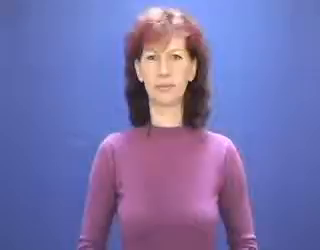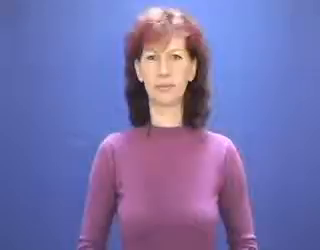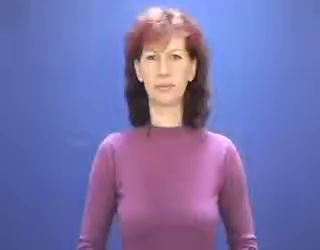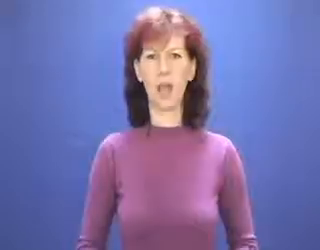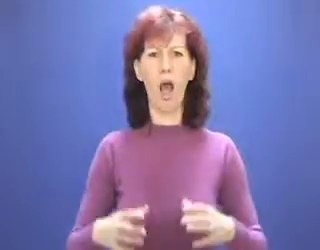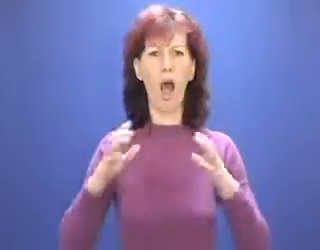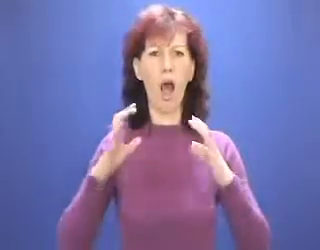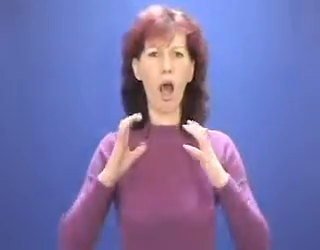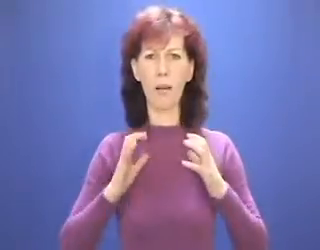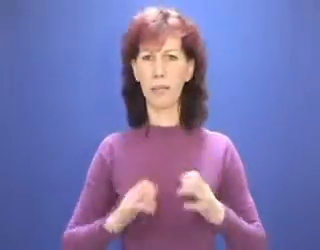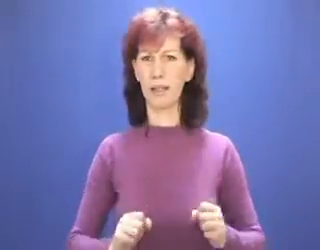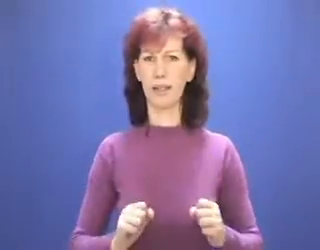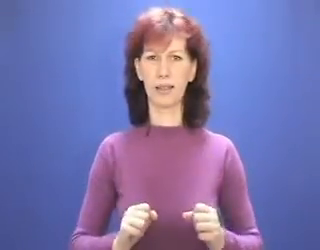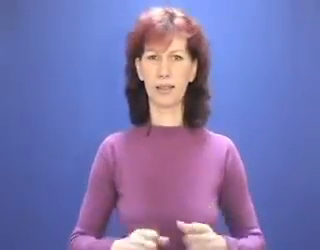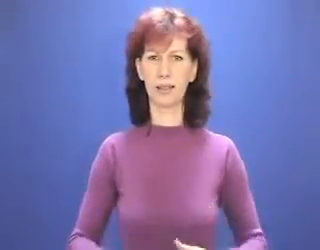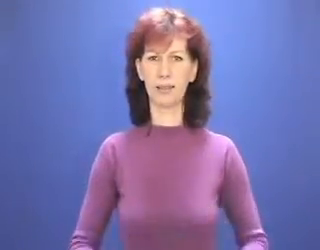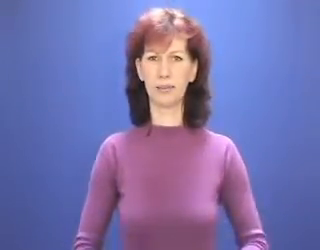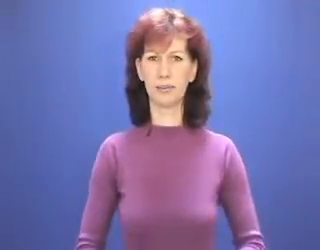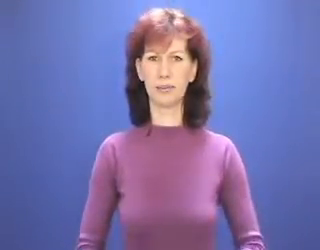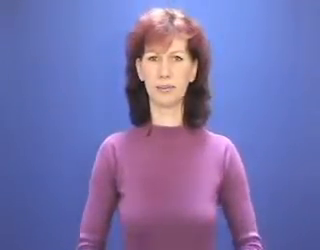apnikt